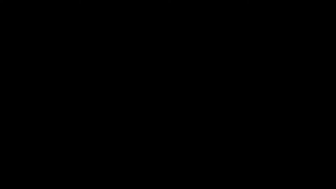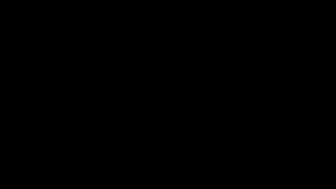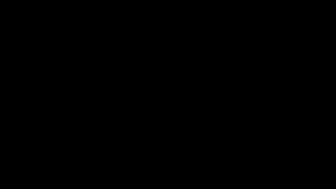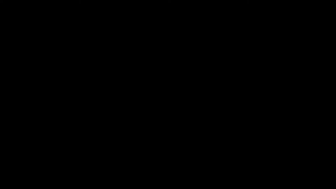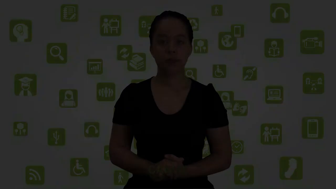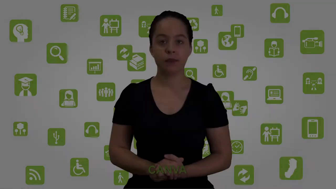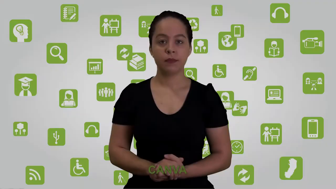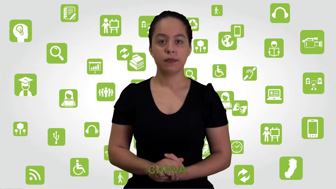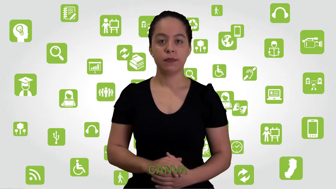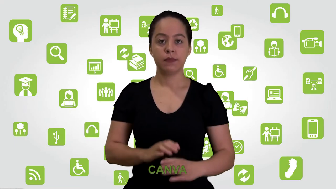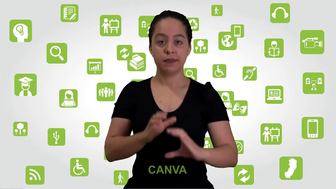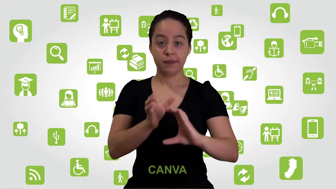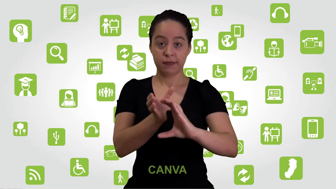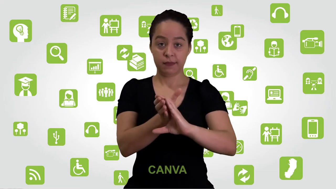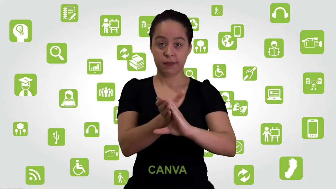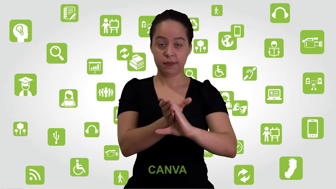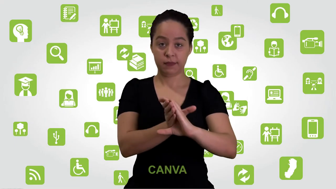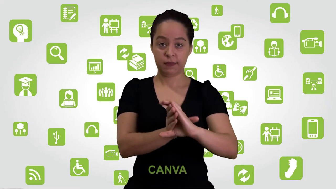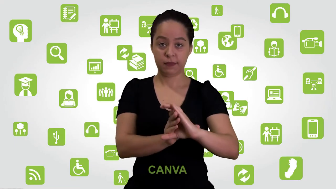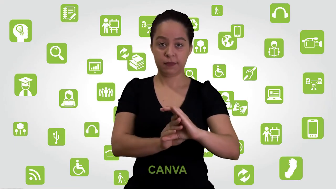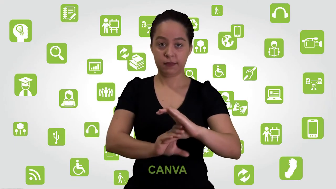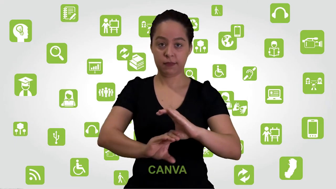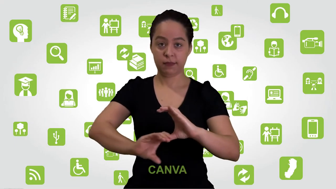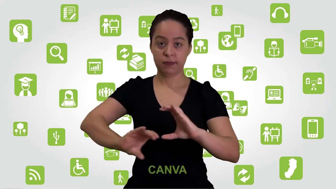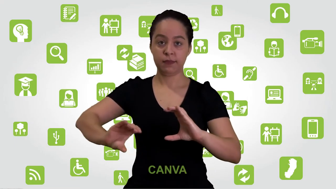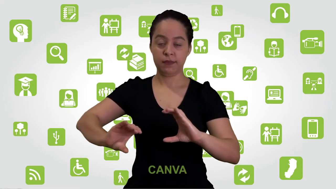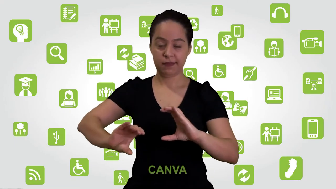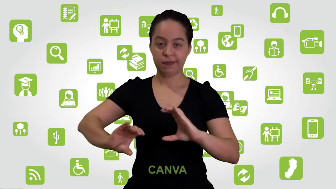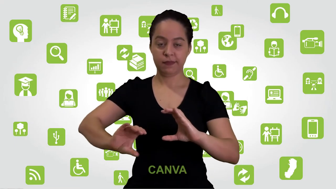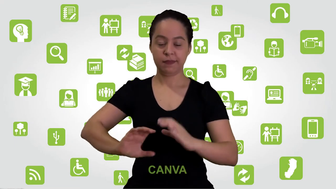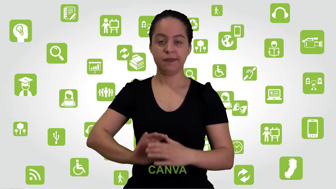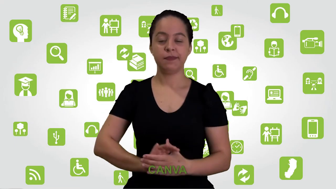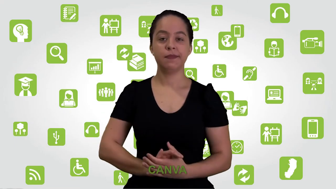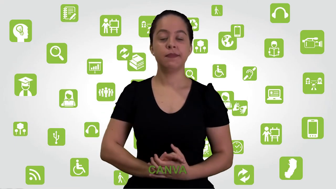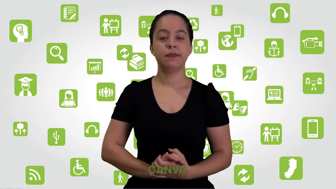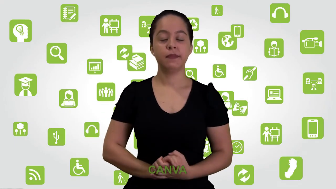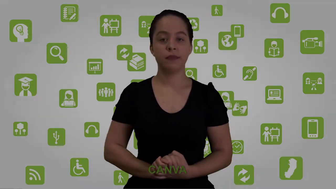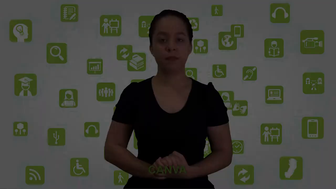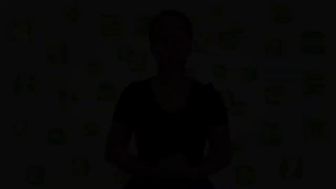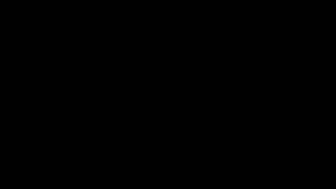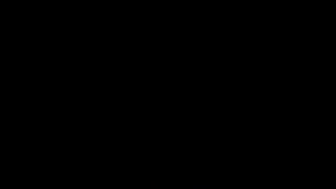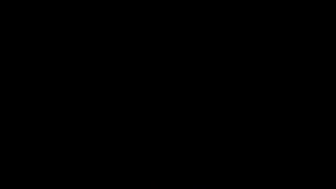Canva